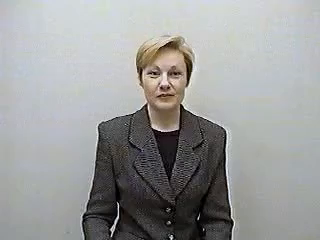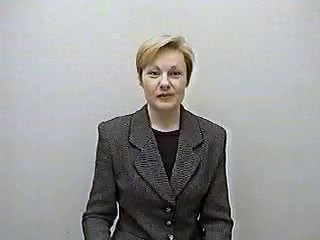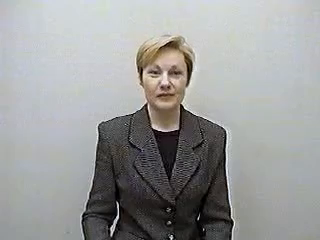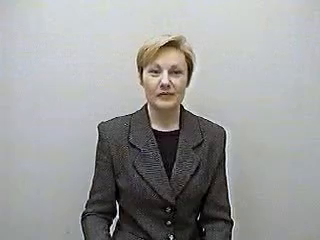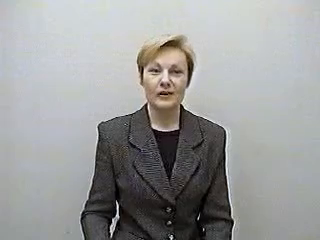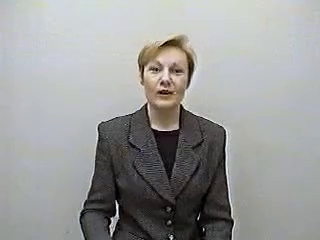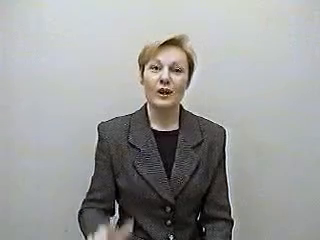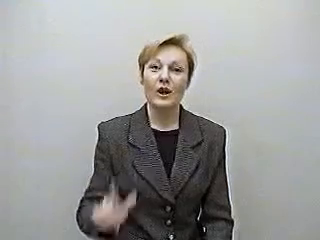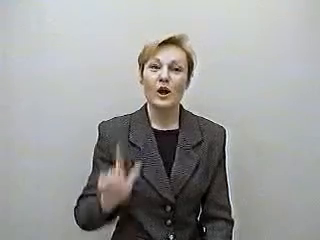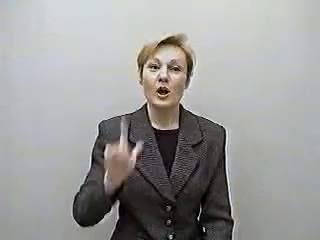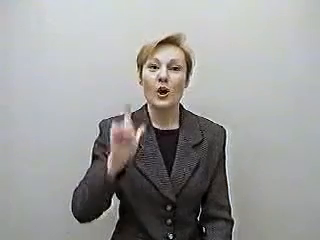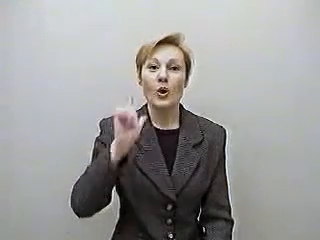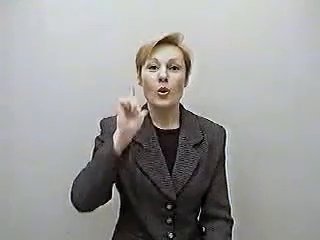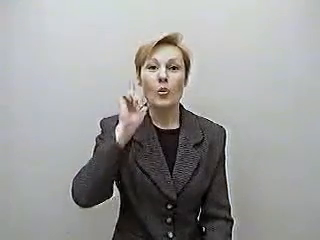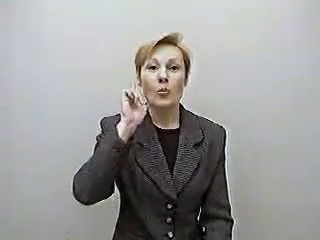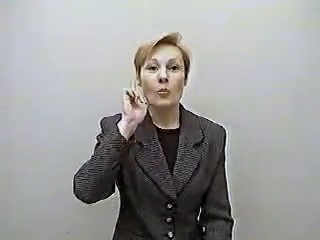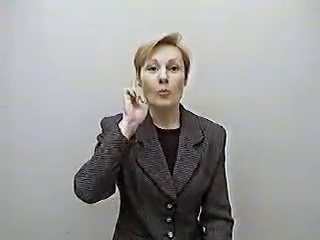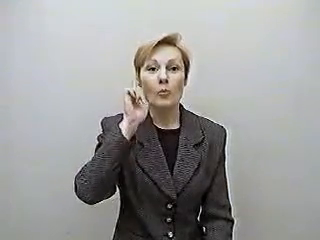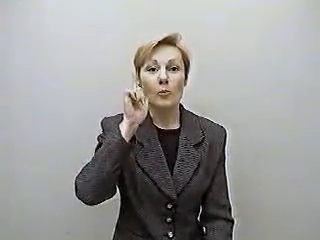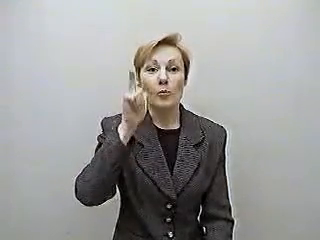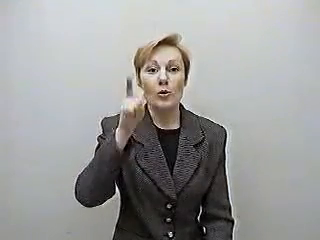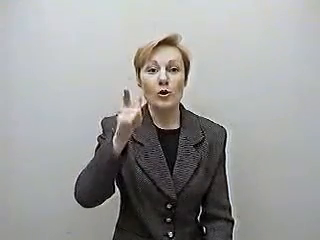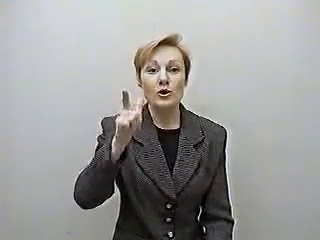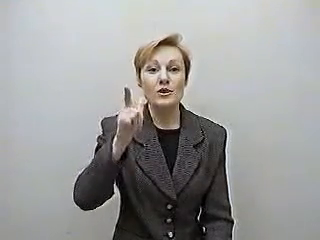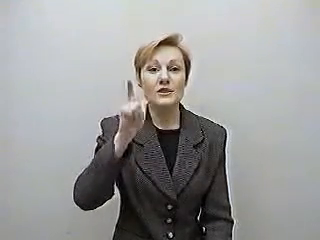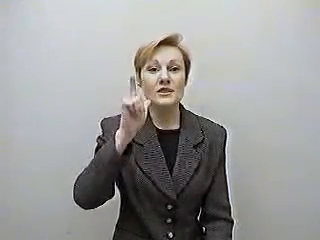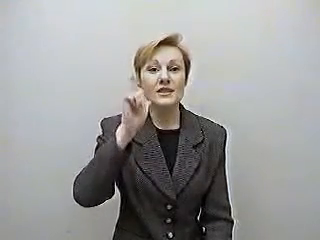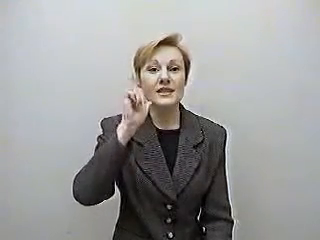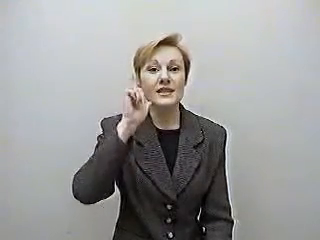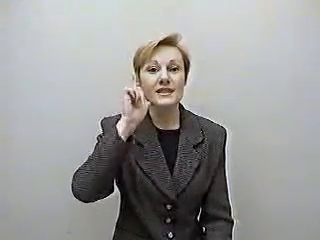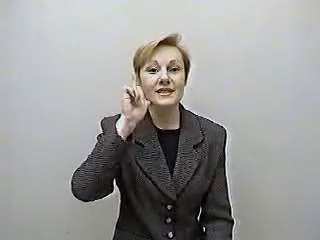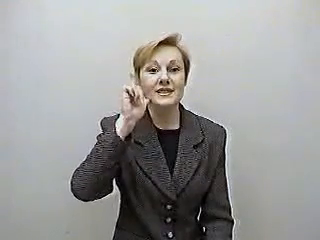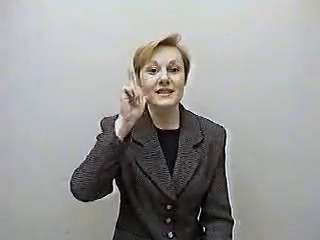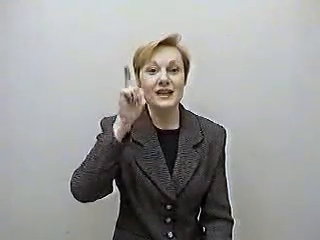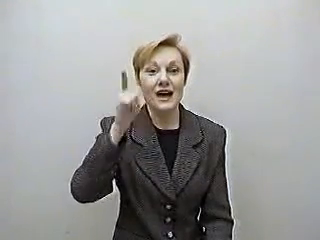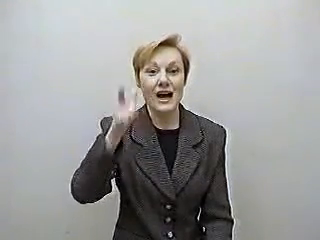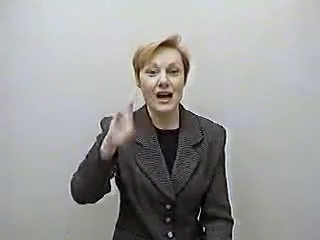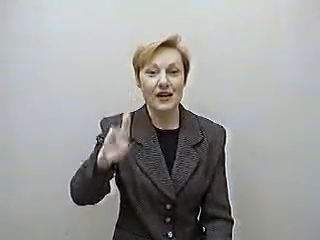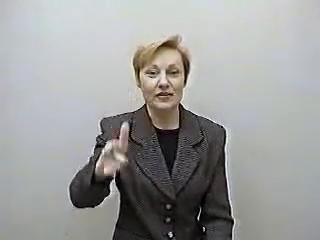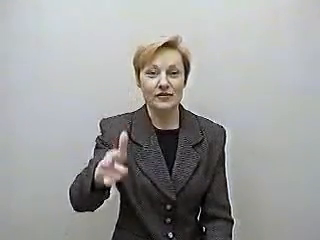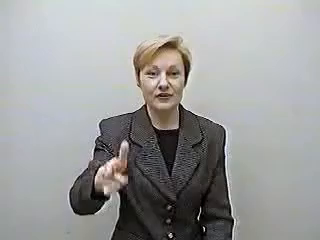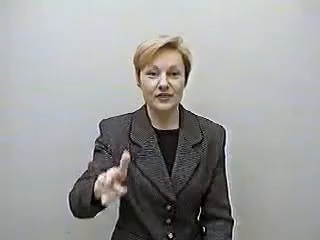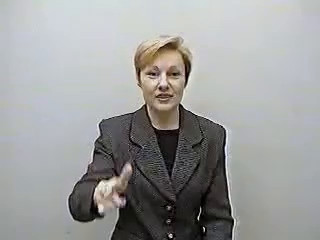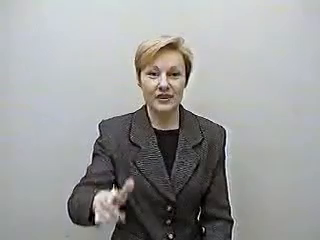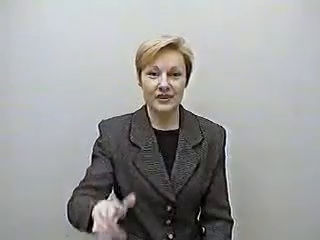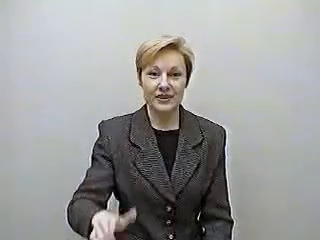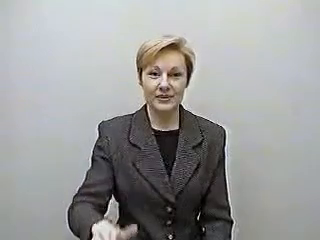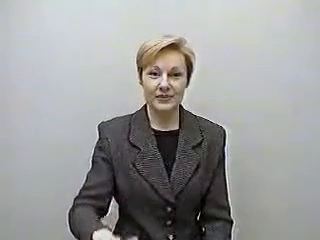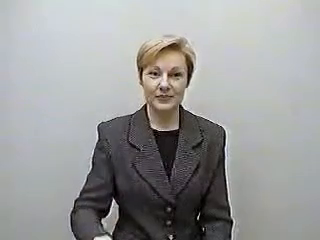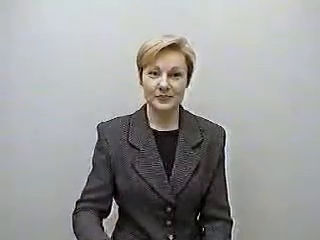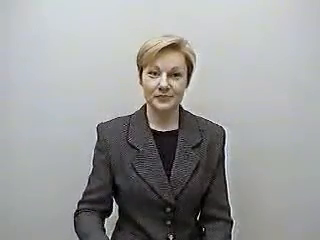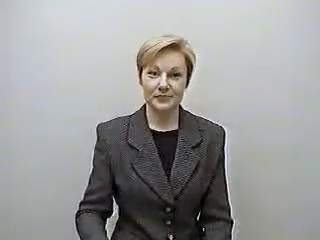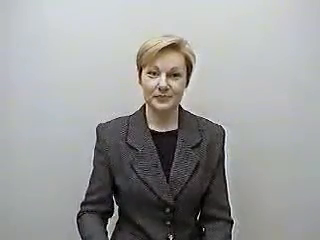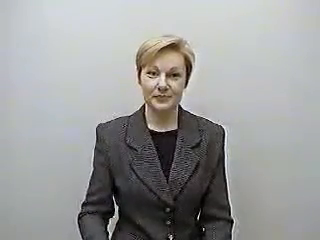послезавтра